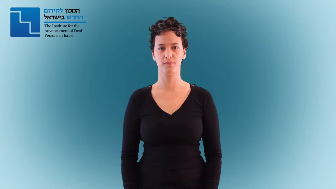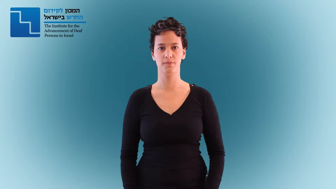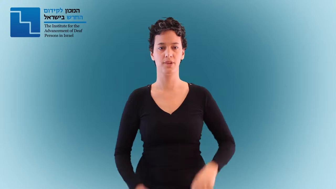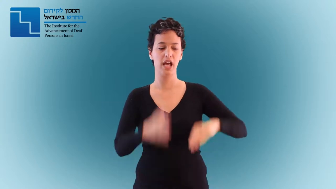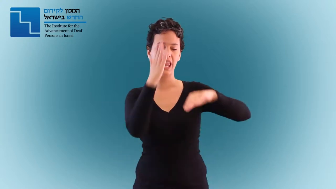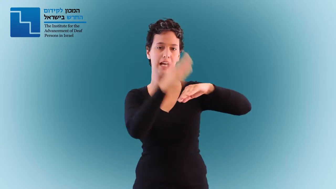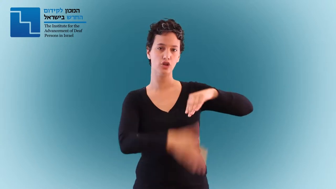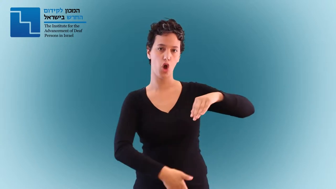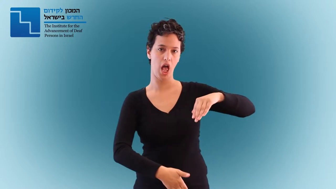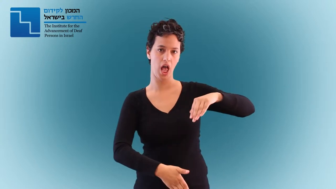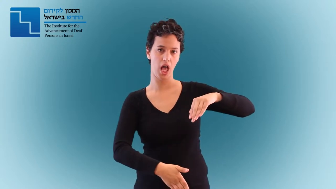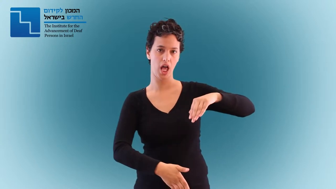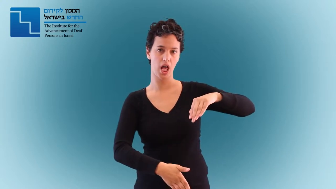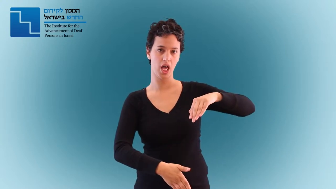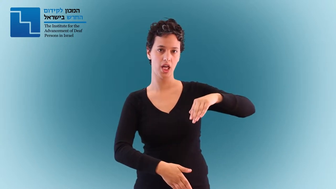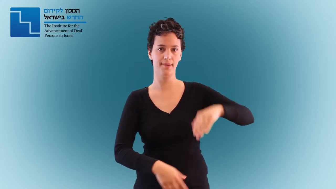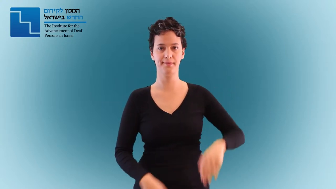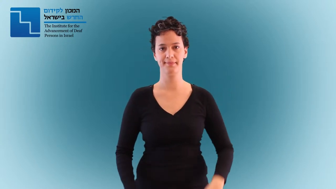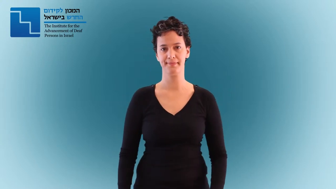לקטוע (לכרות, לגדוע)